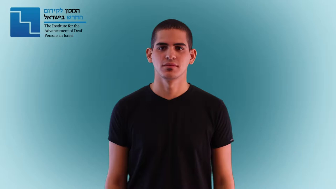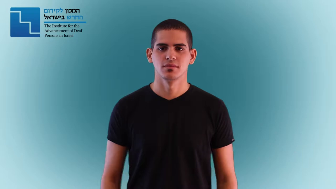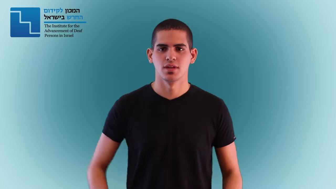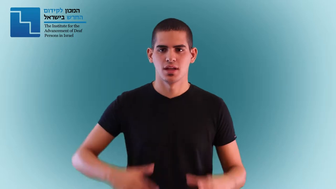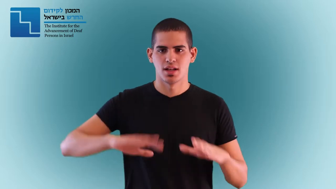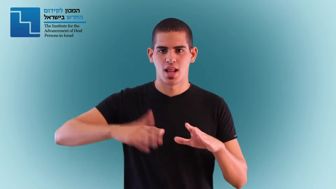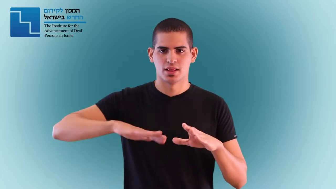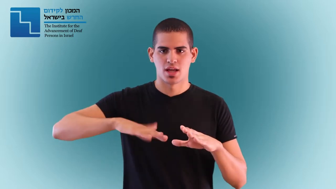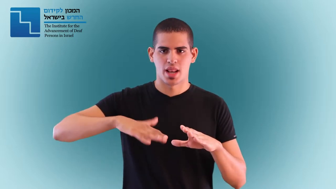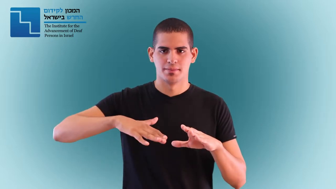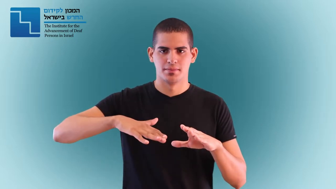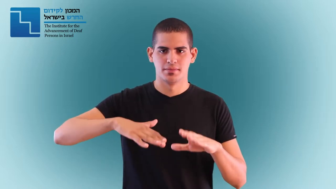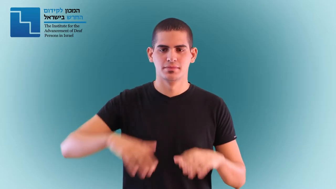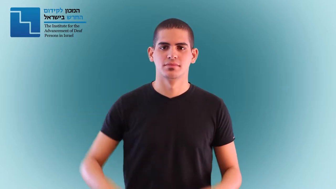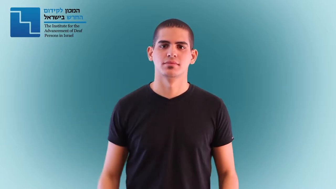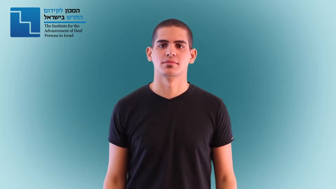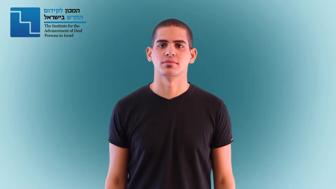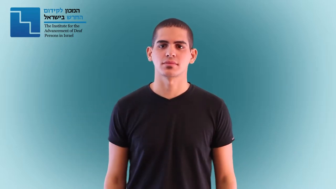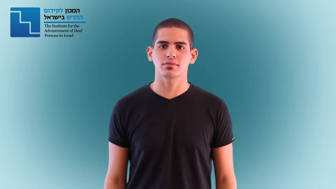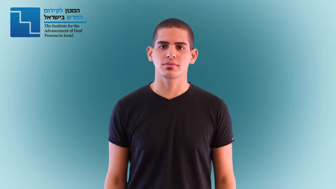להדיח (כלים)